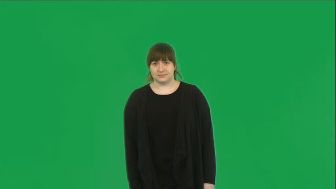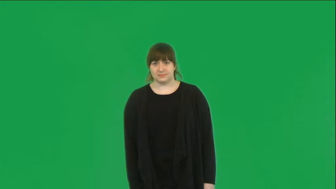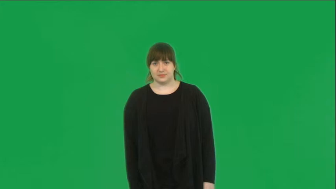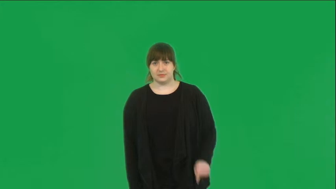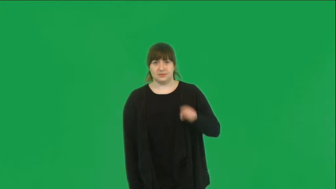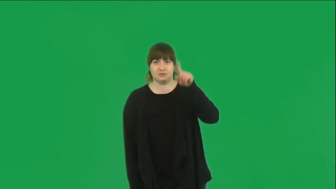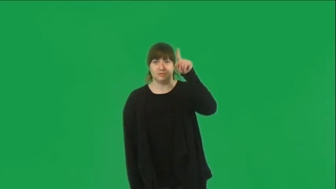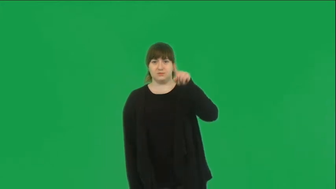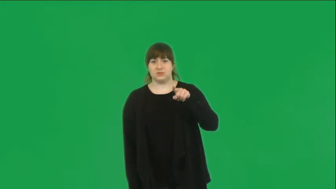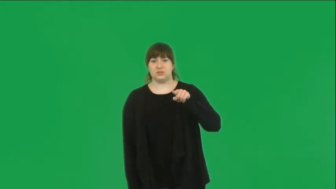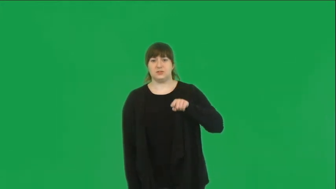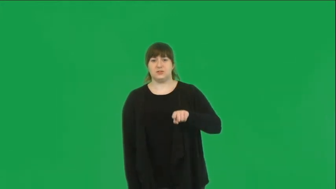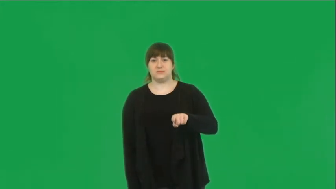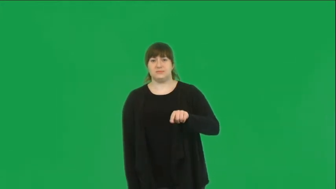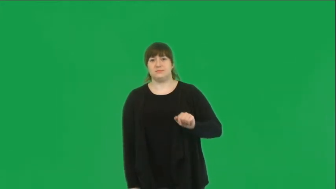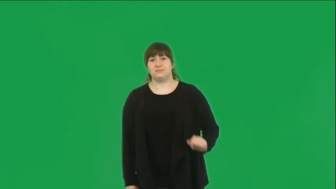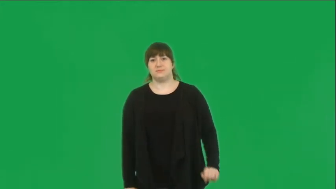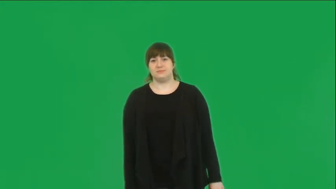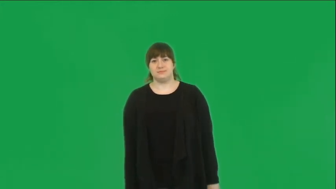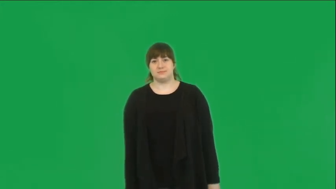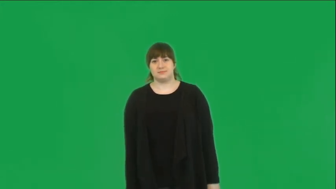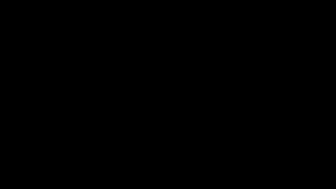wykrzyknik